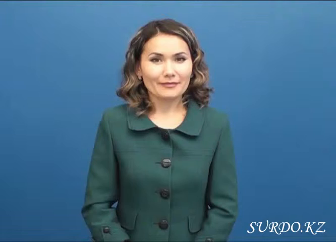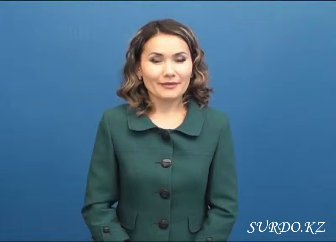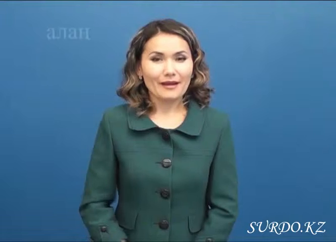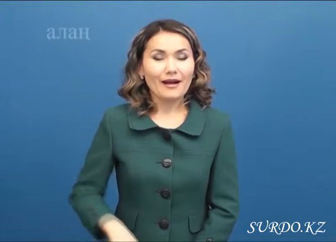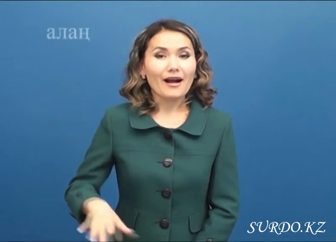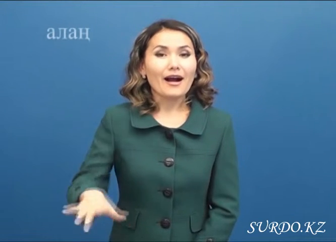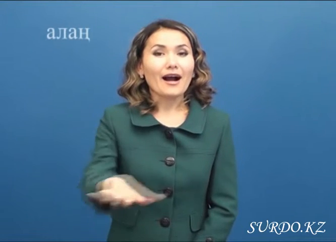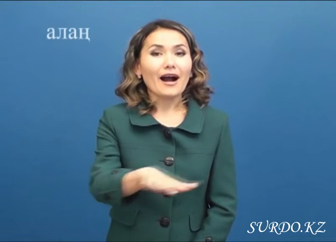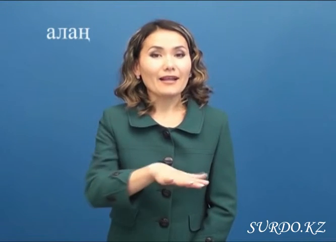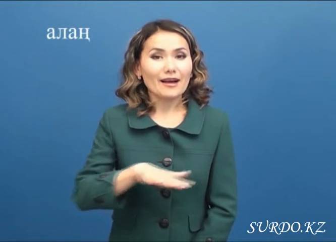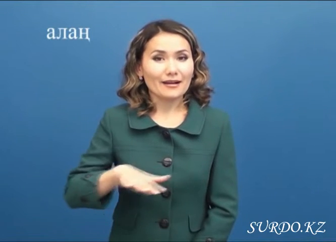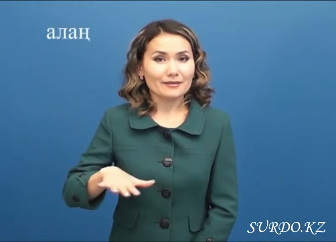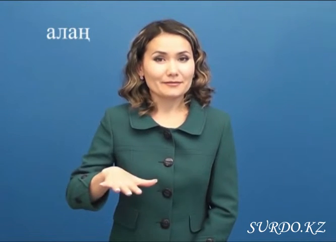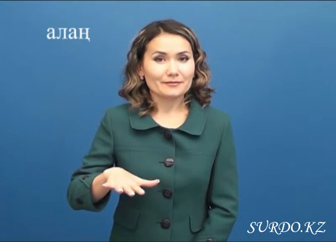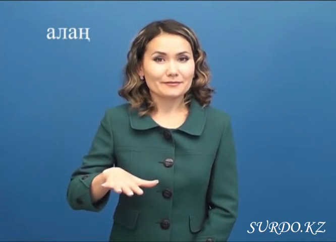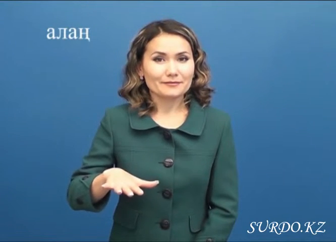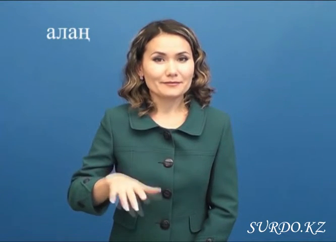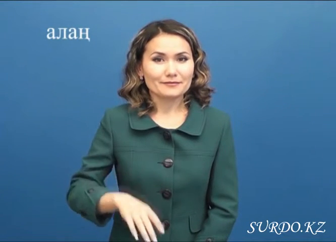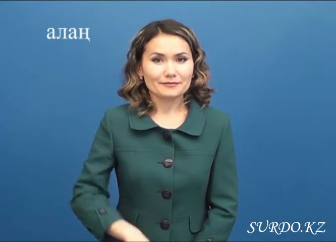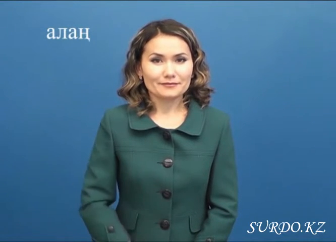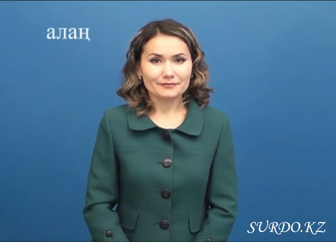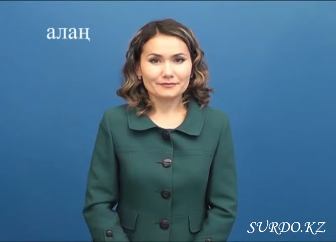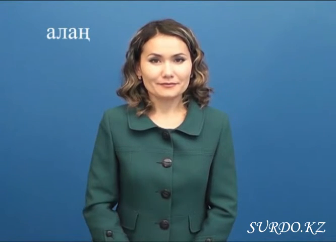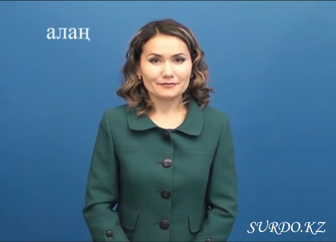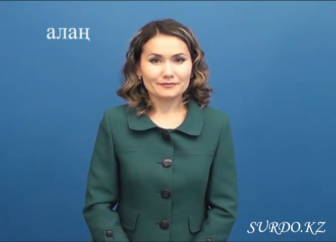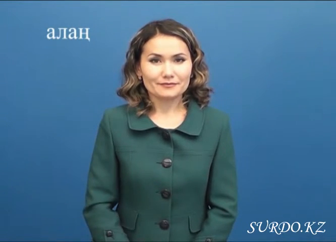Алаң